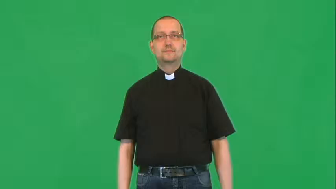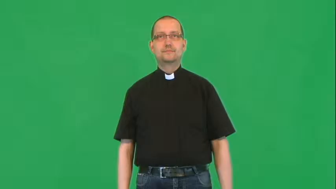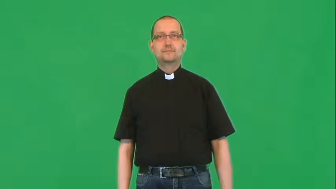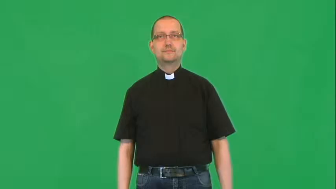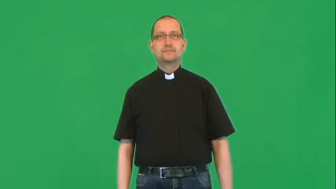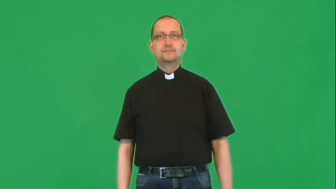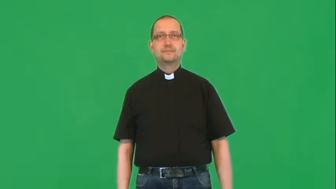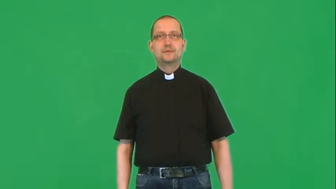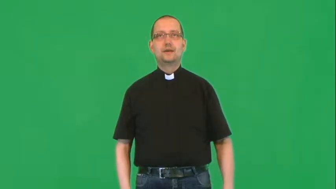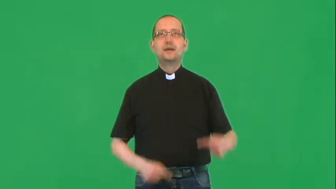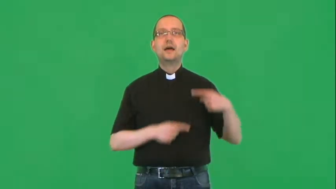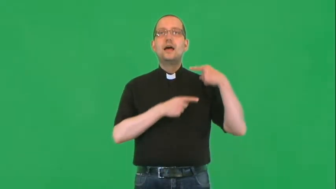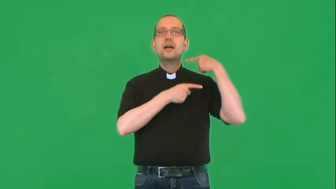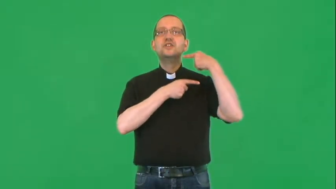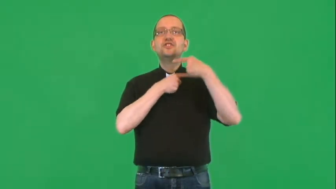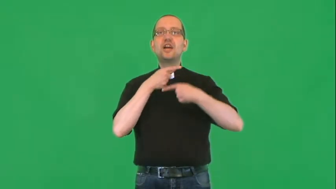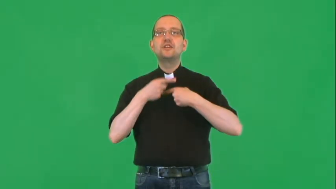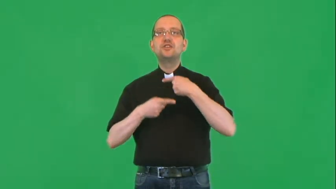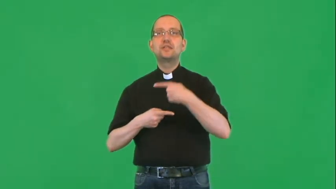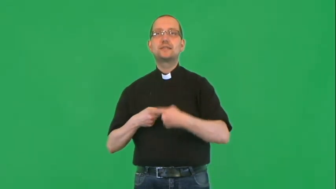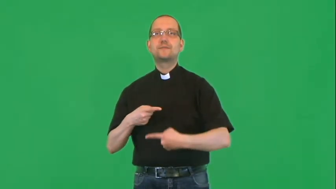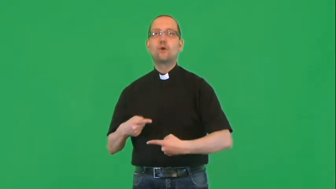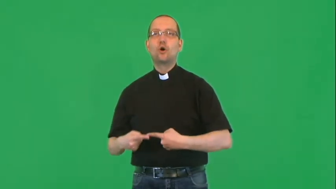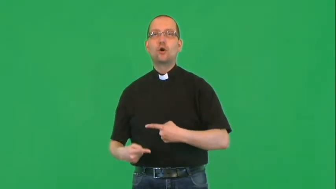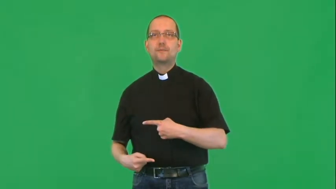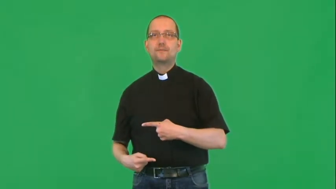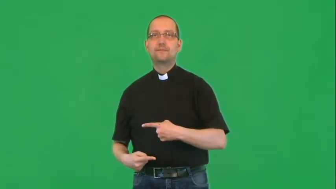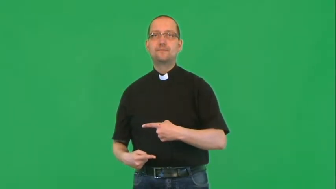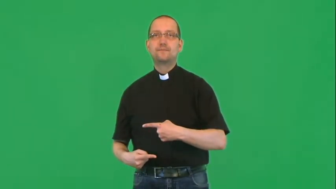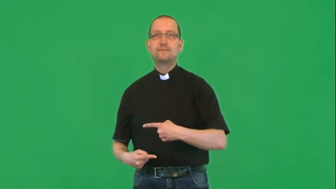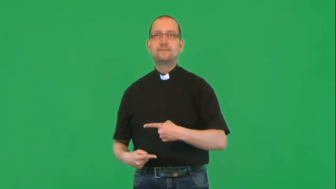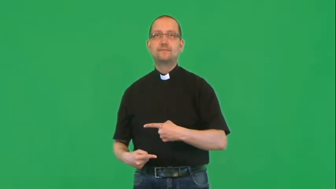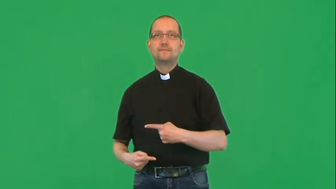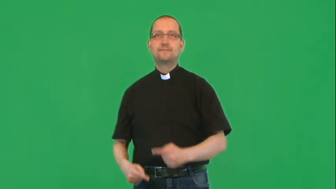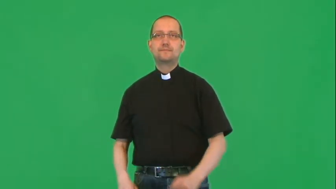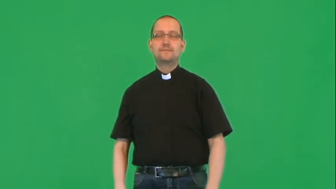dziedzictwo